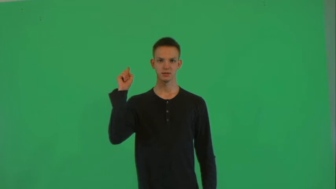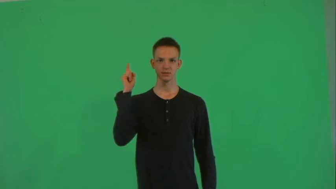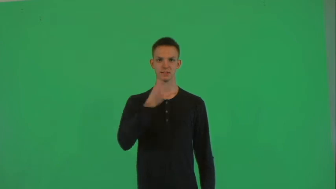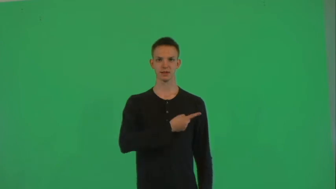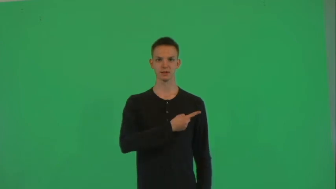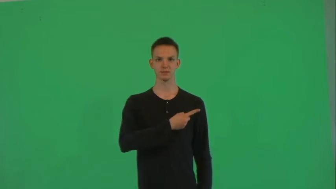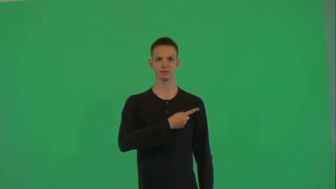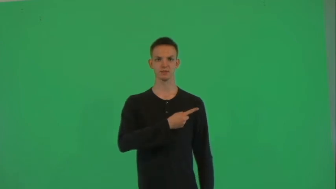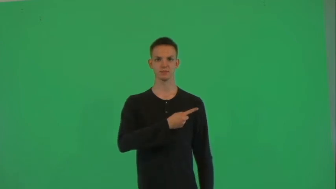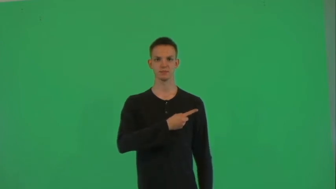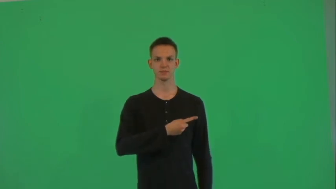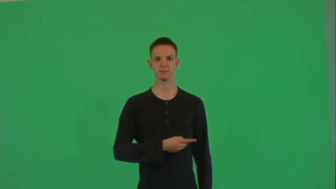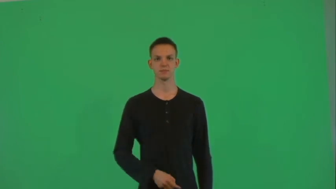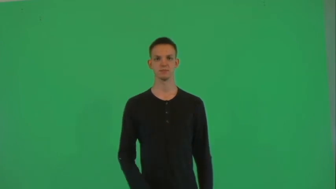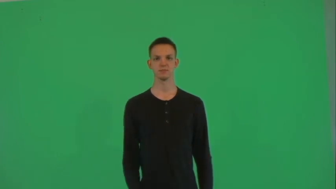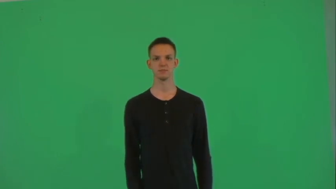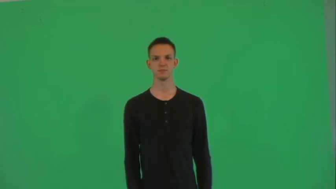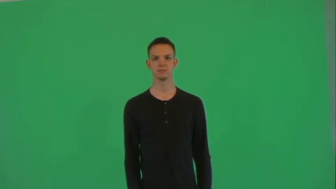zakaz